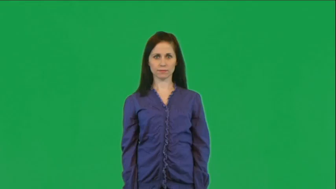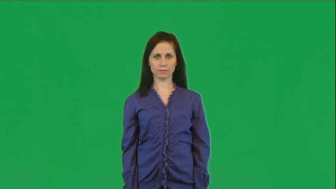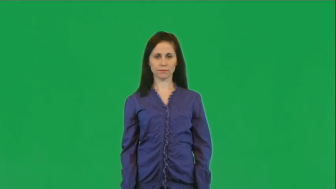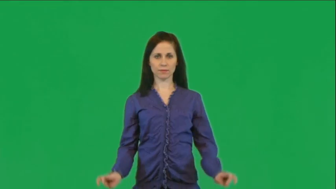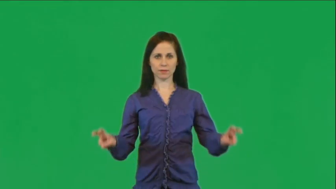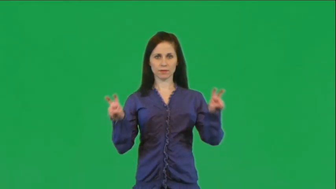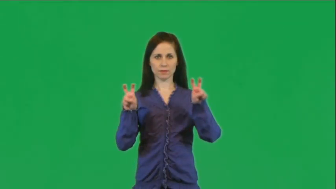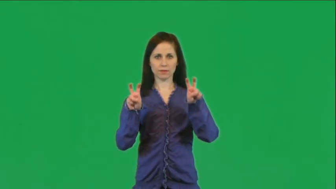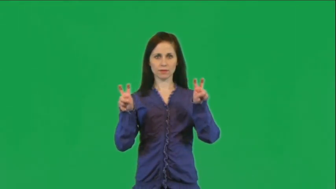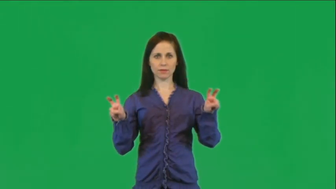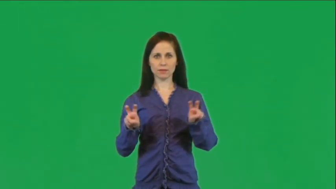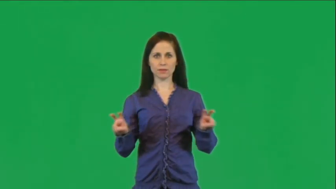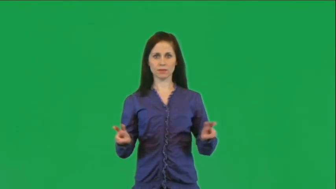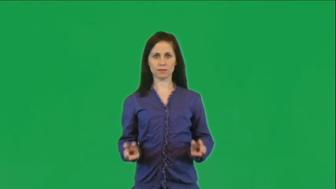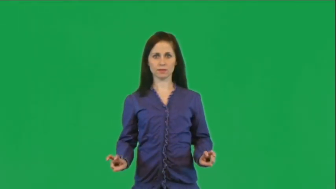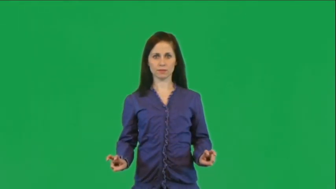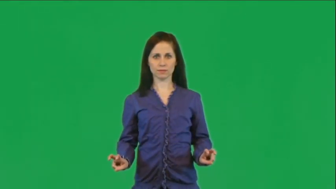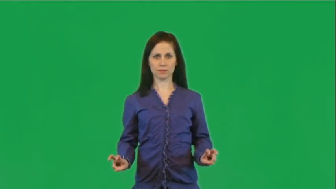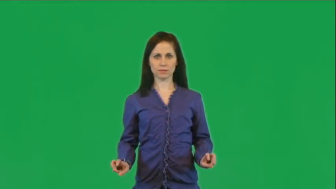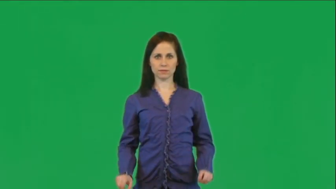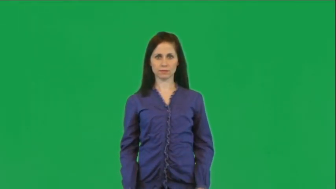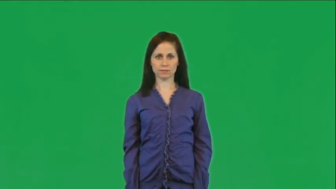kryzys